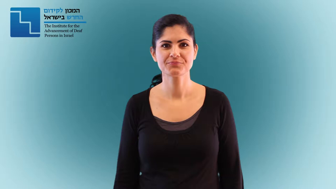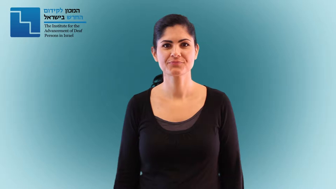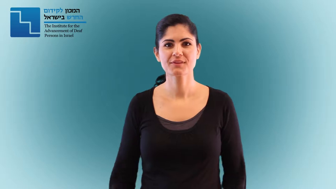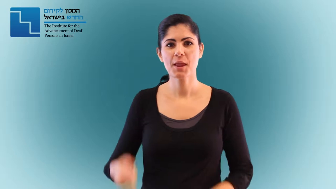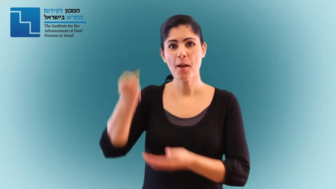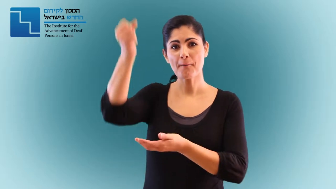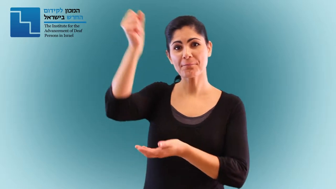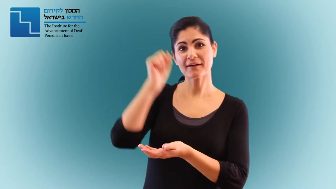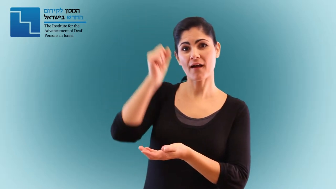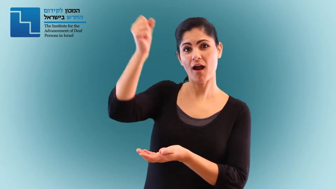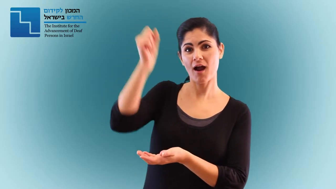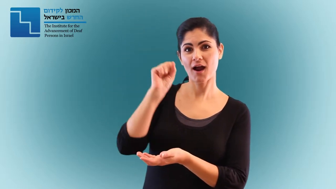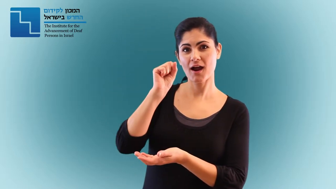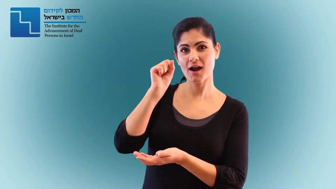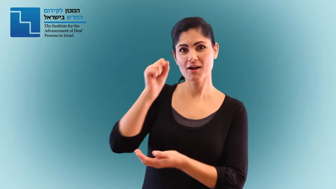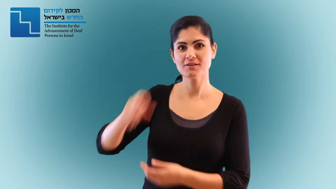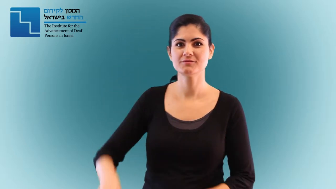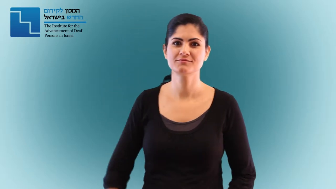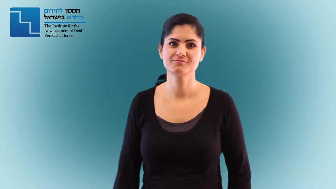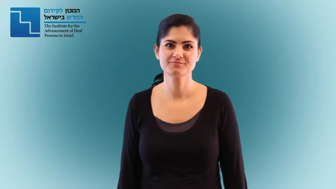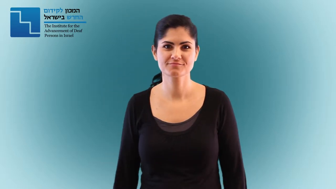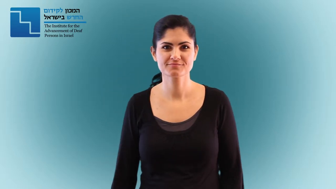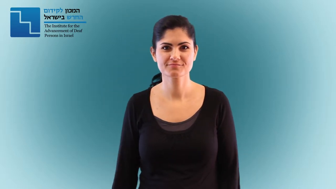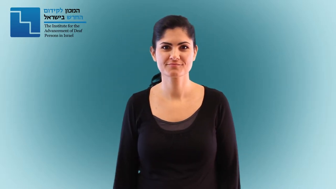בירה